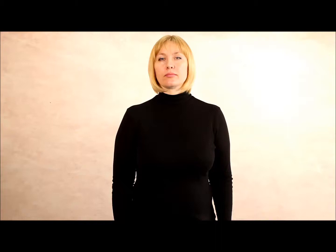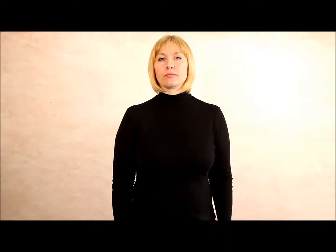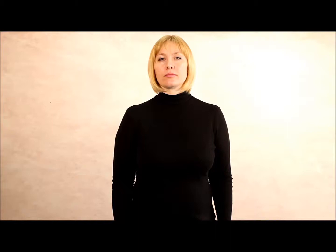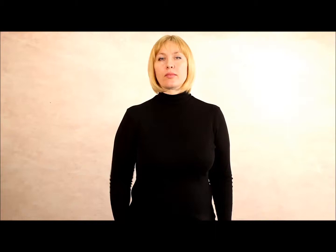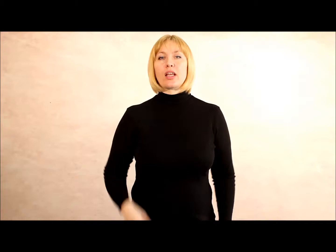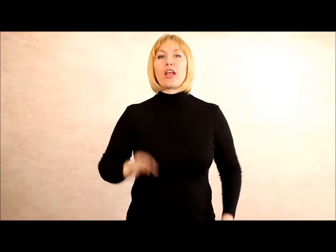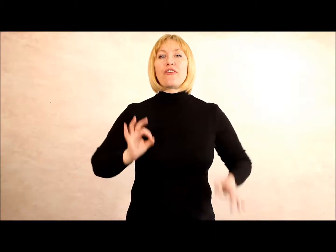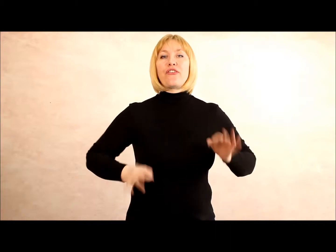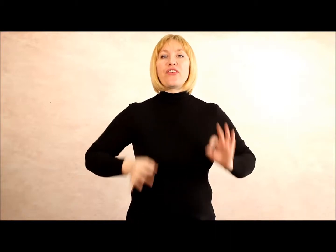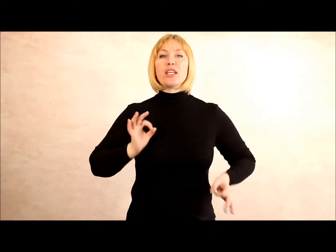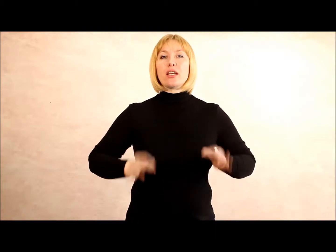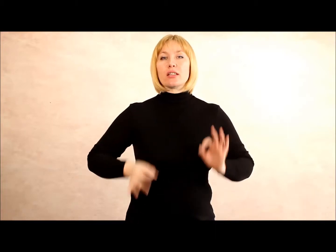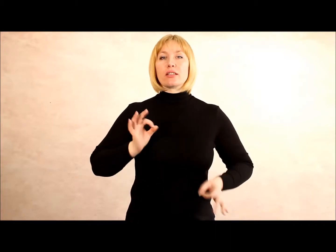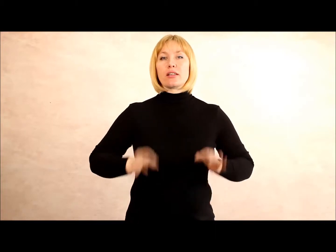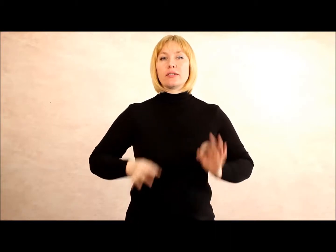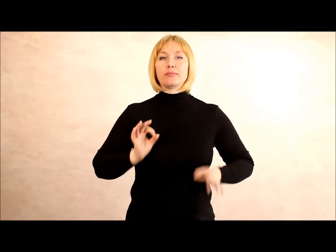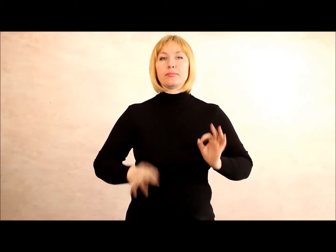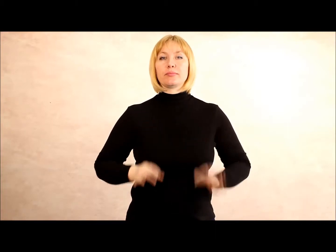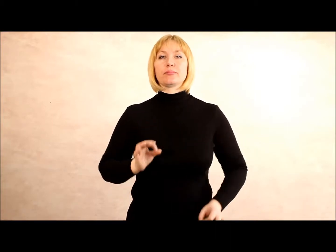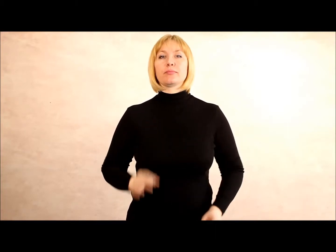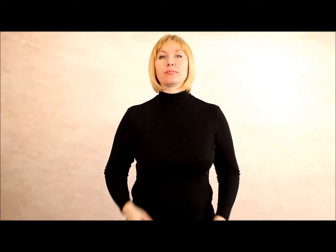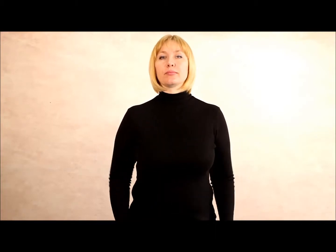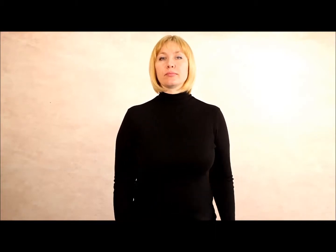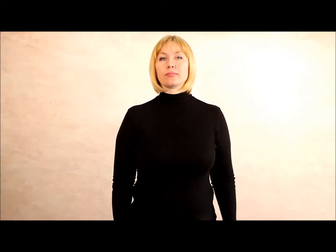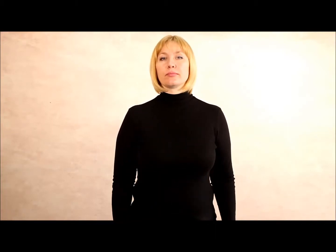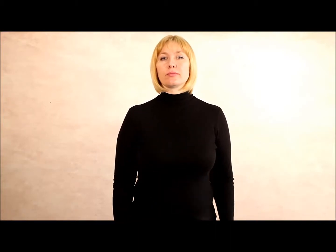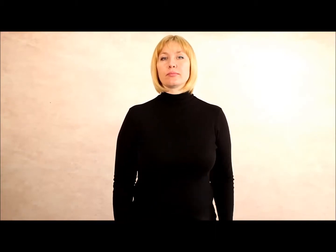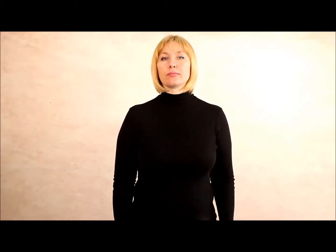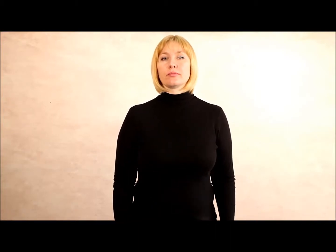Firesc